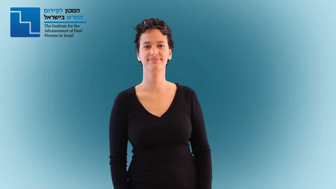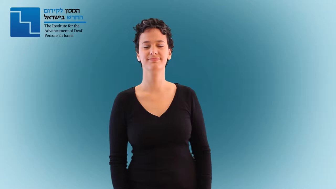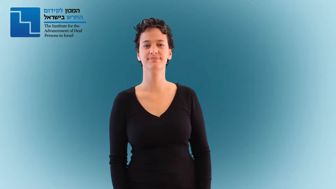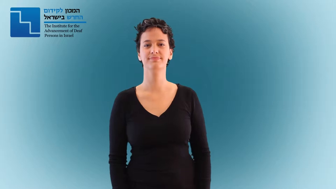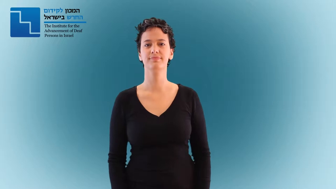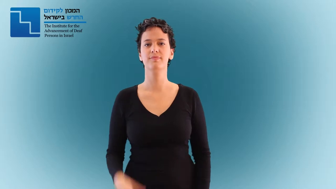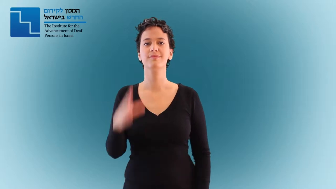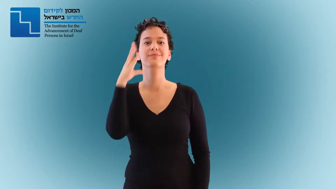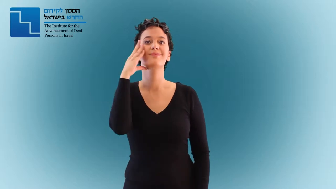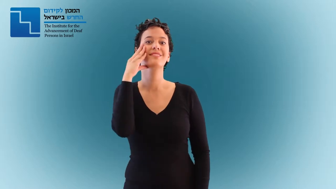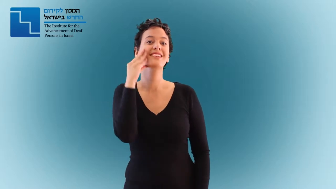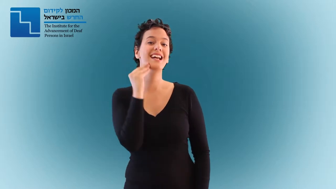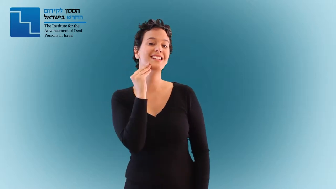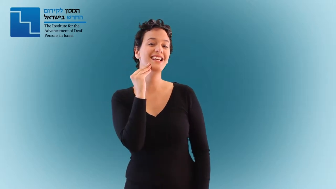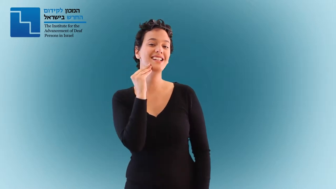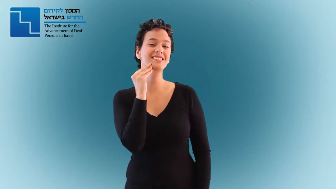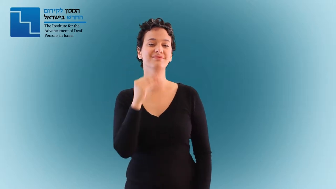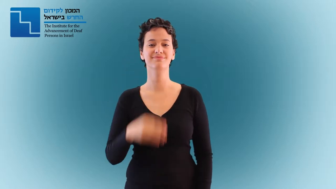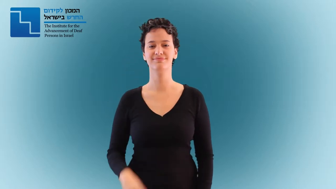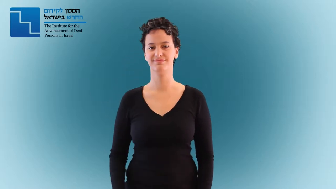נהנה